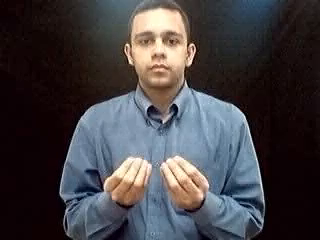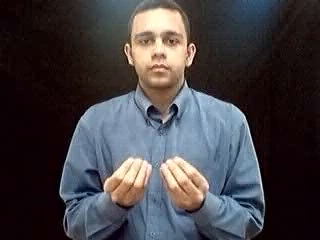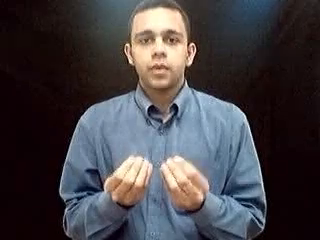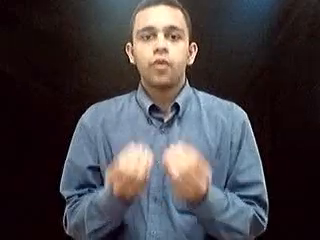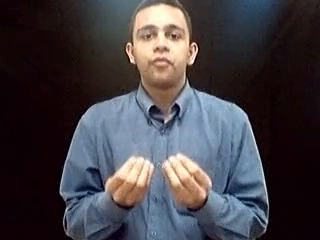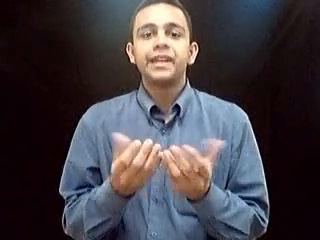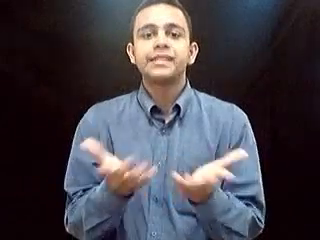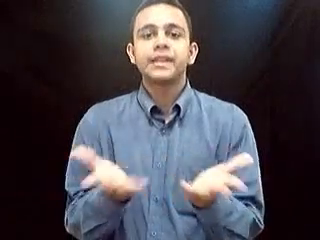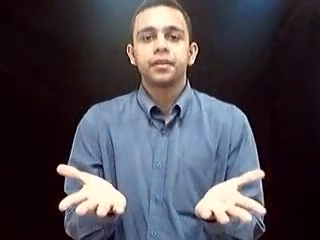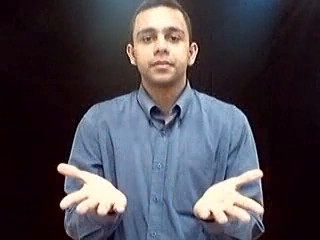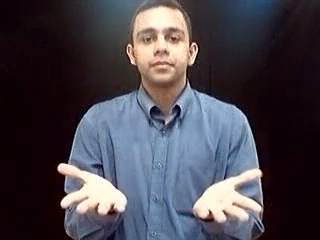oferecer